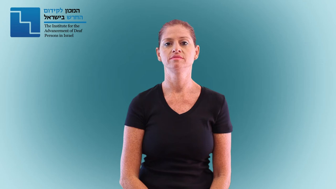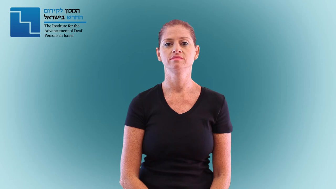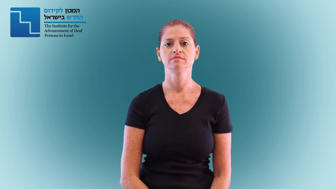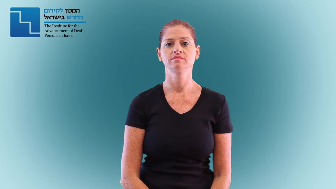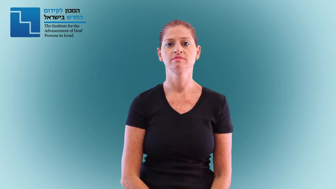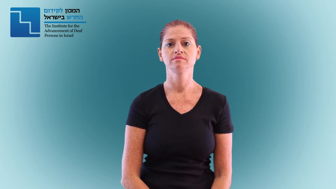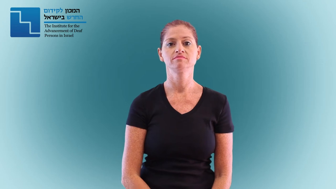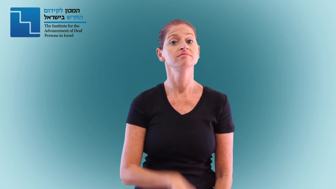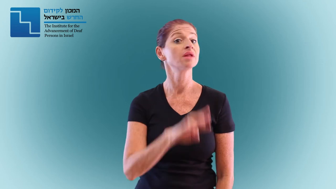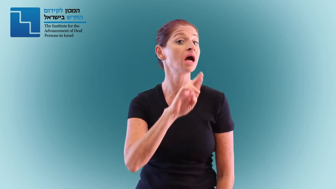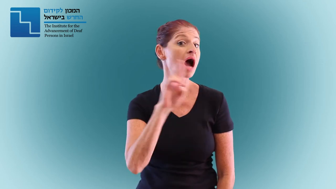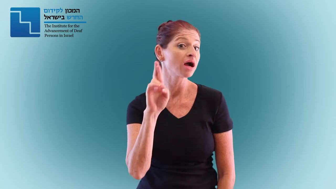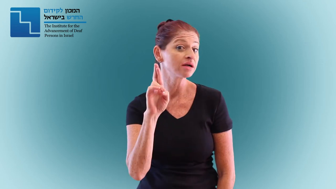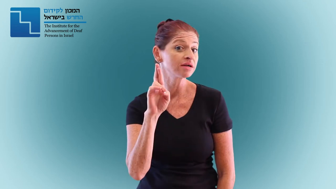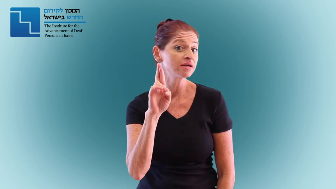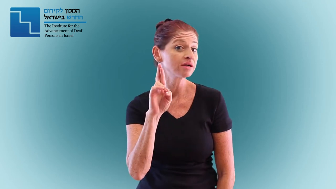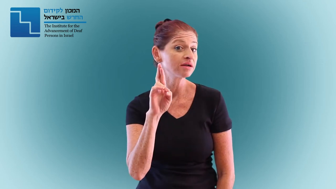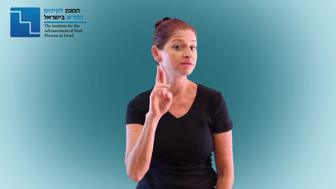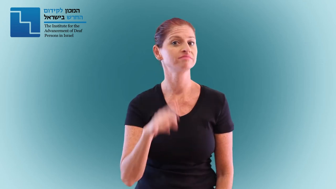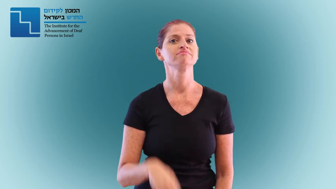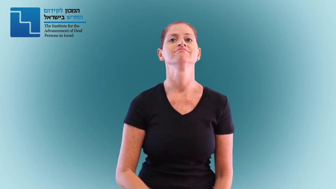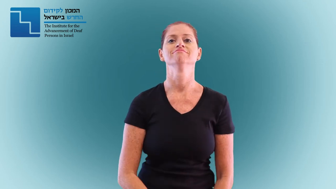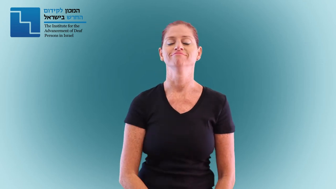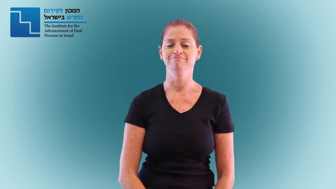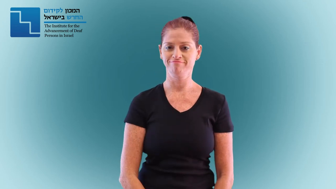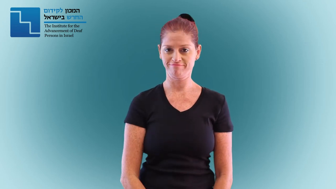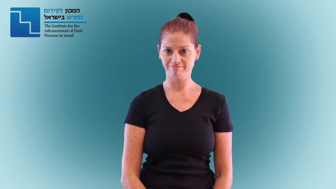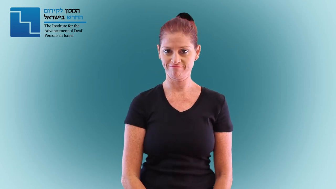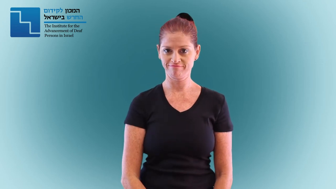רק